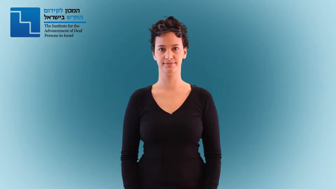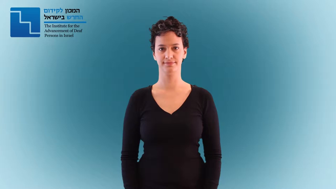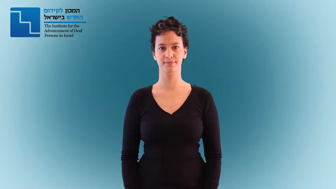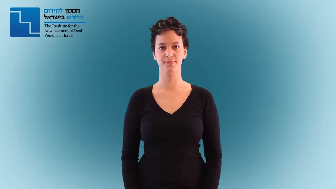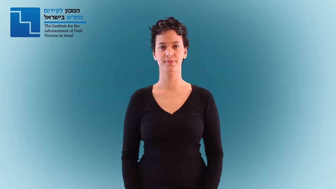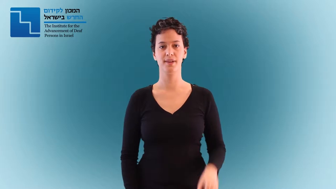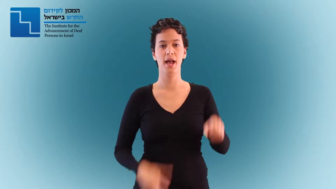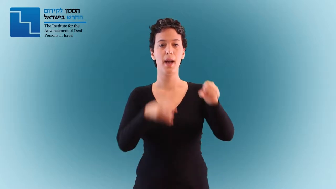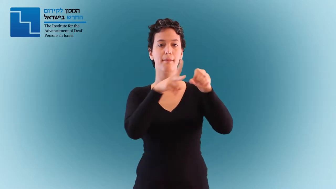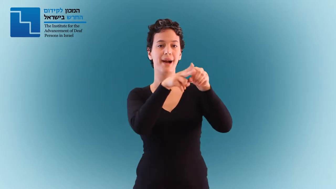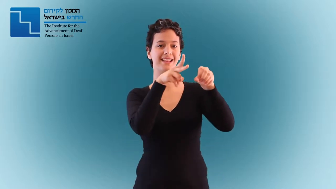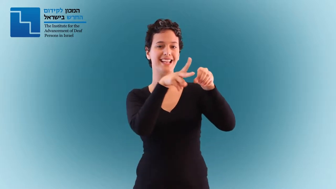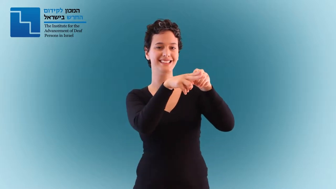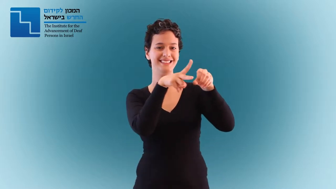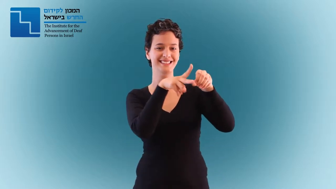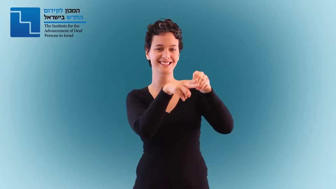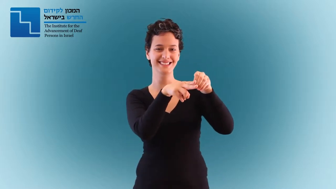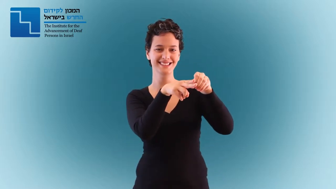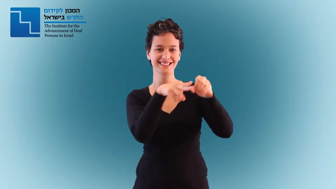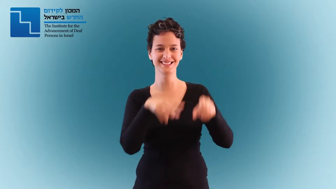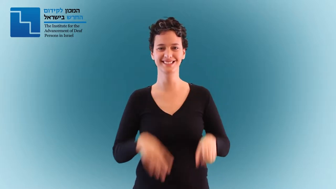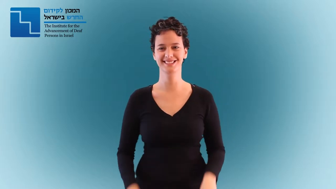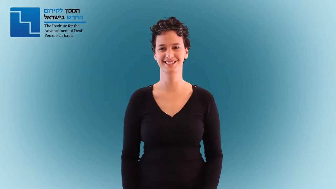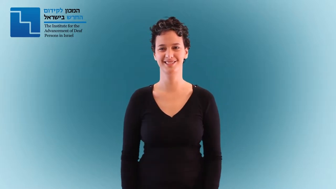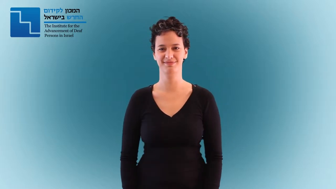פרדס